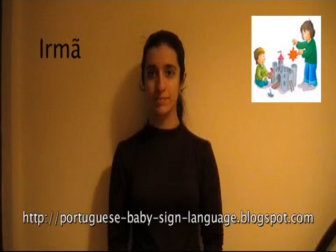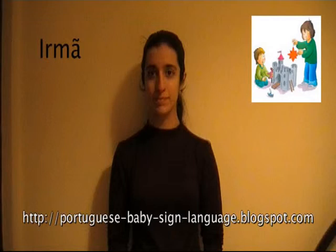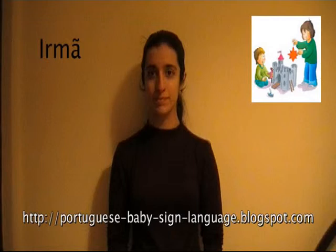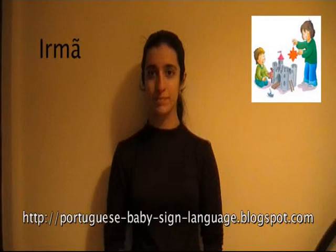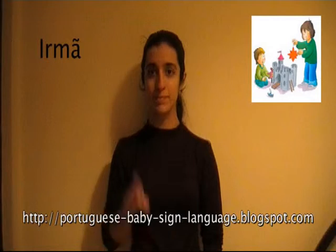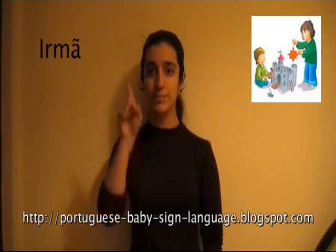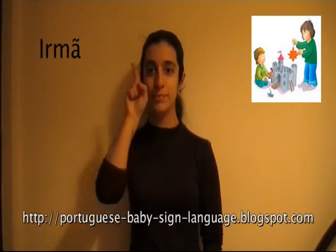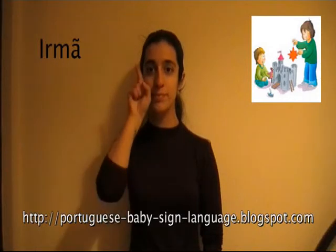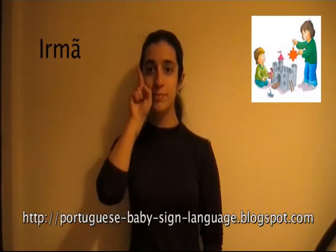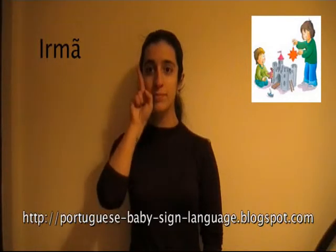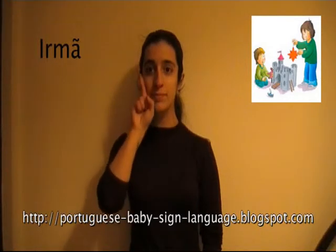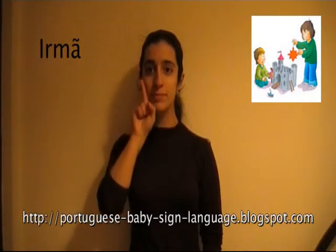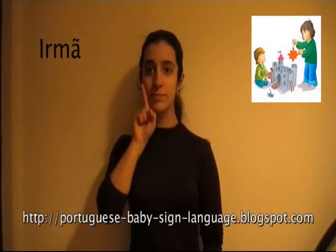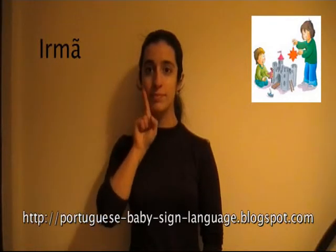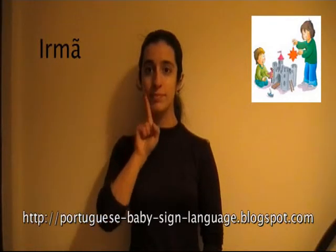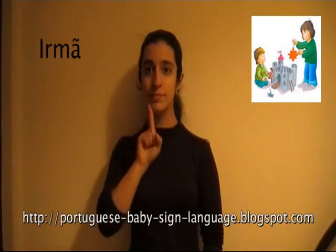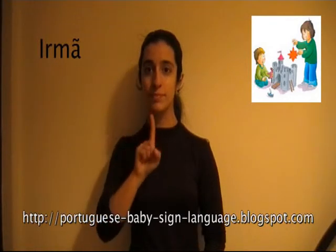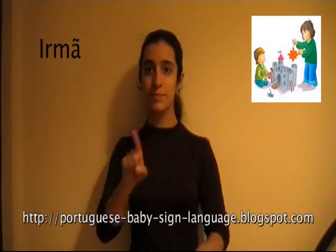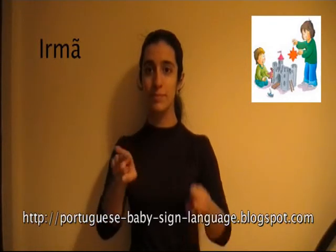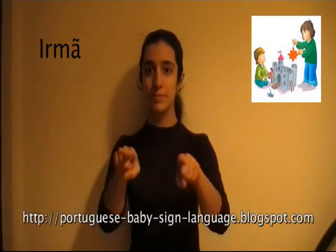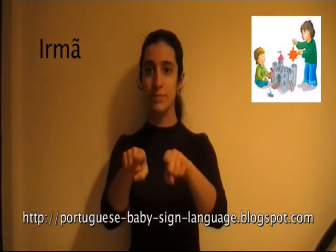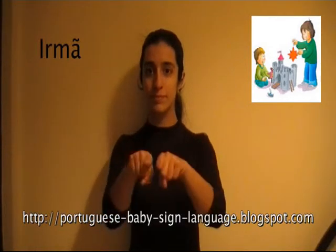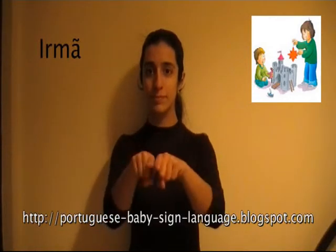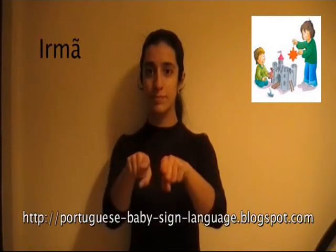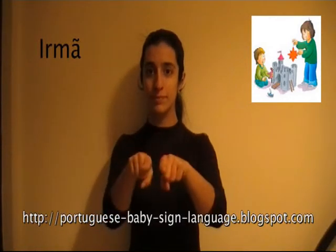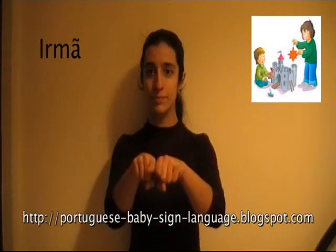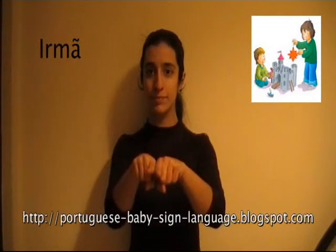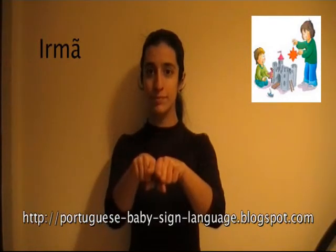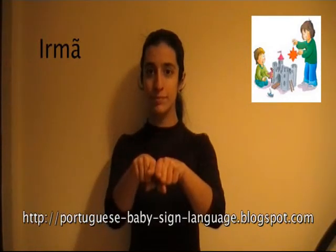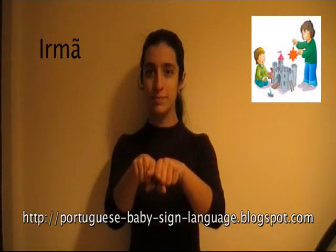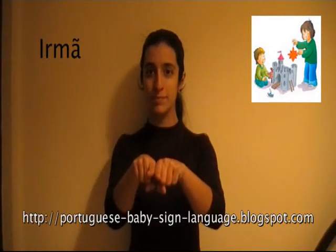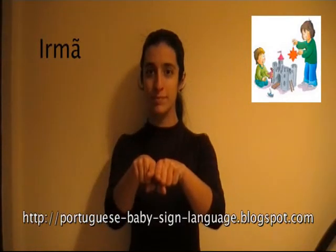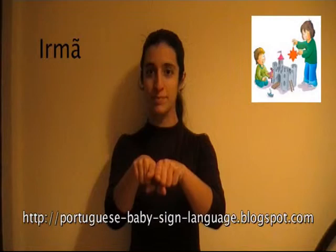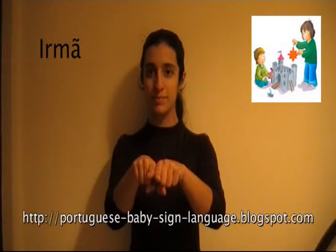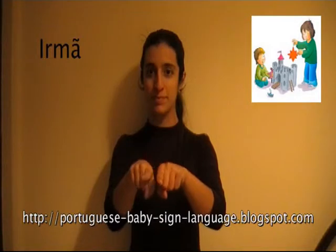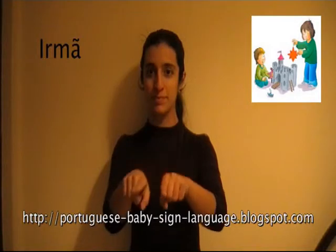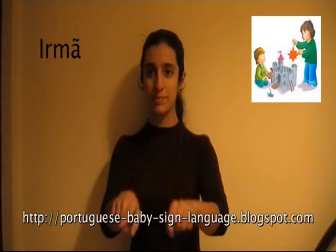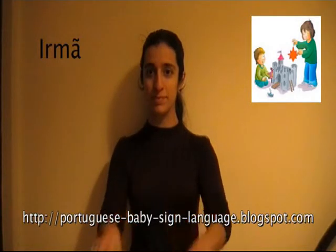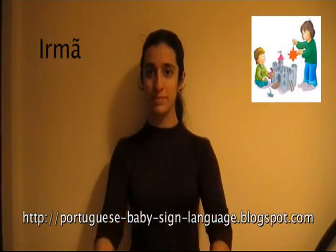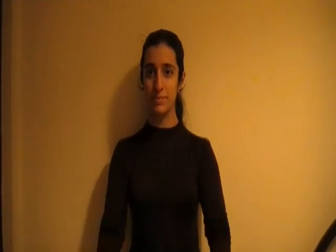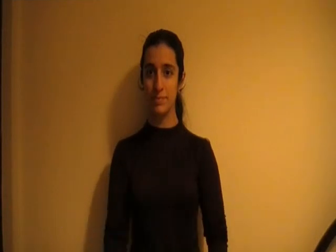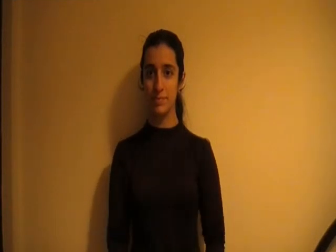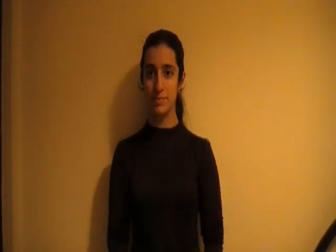irmã